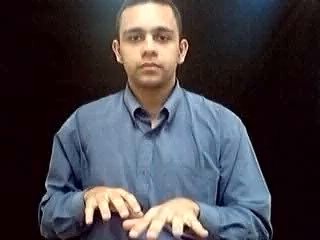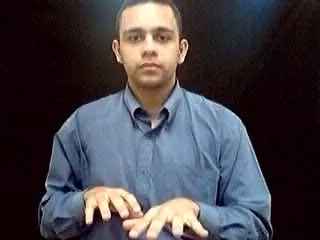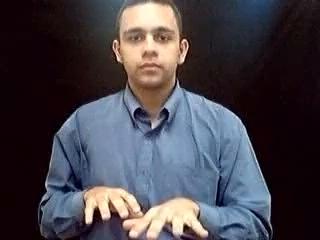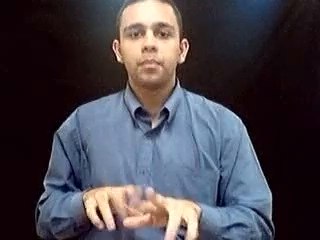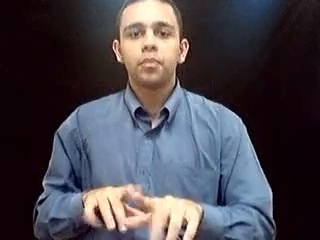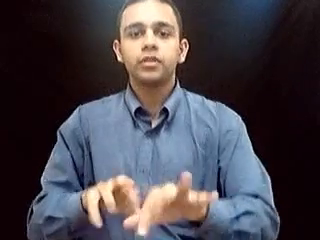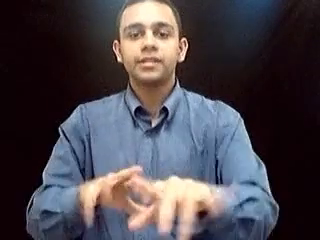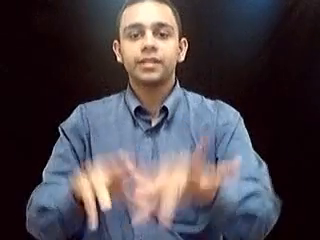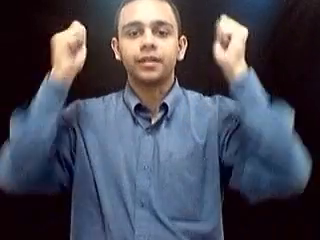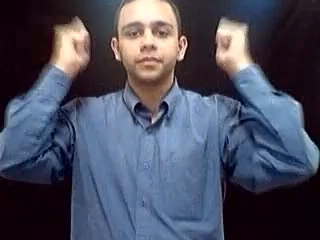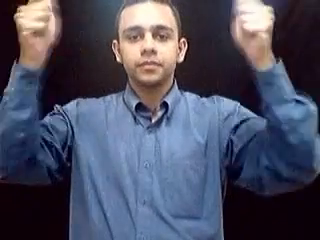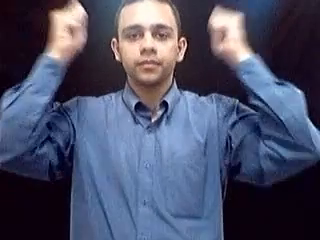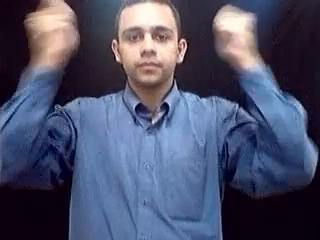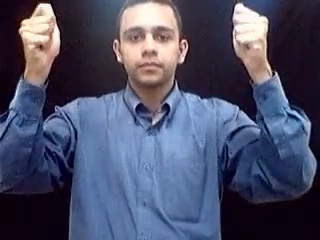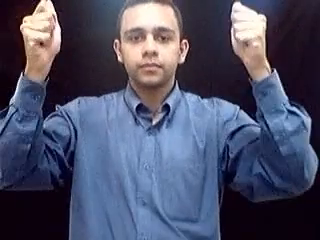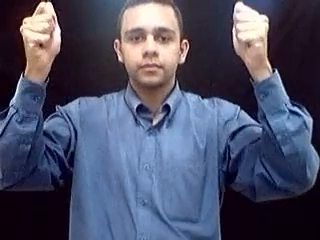protestar